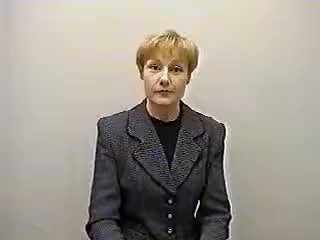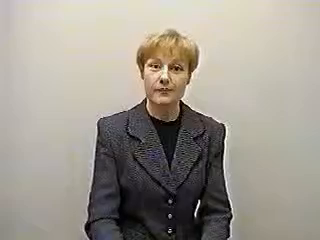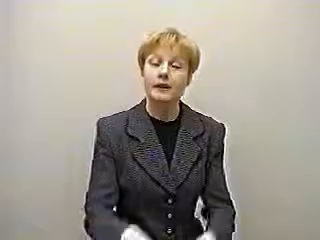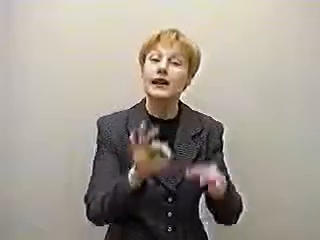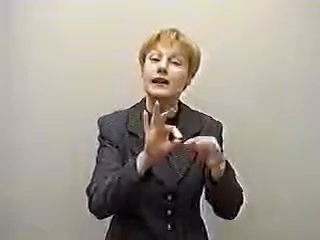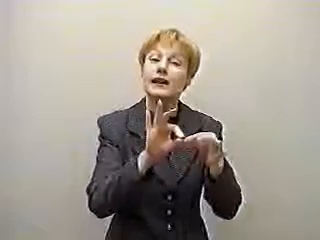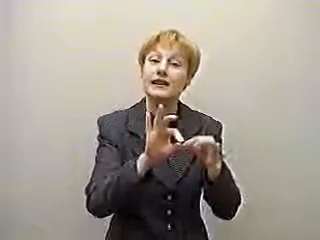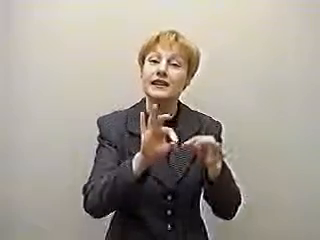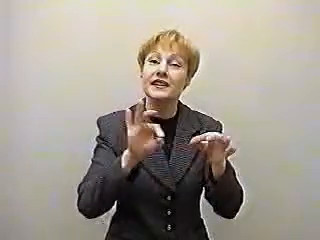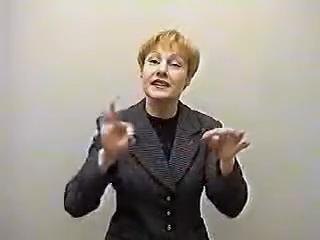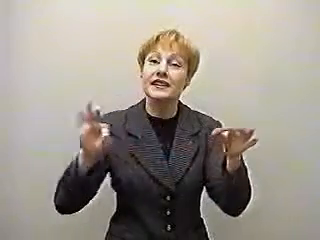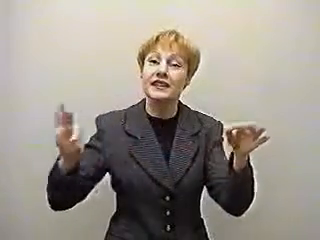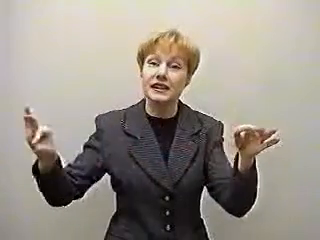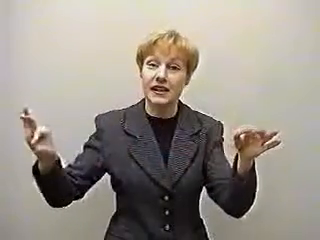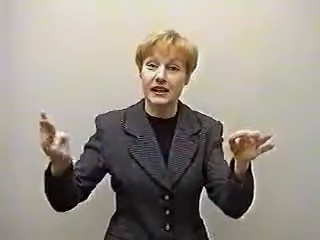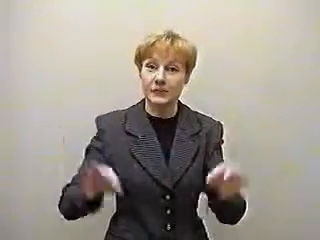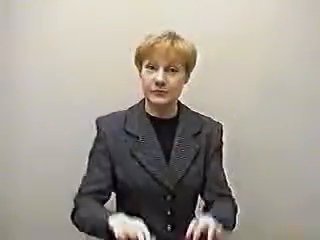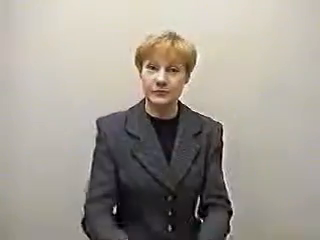нитка